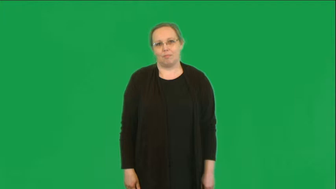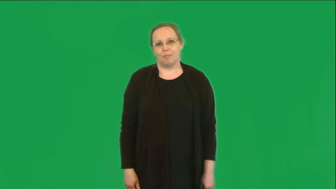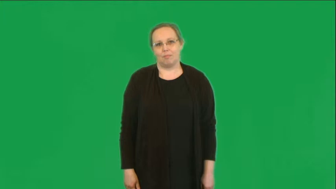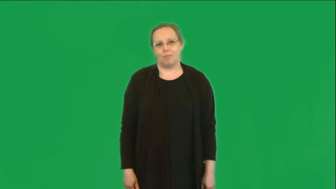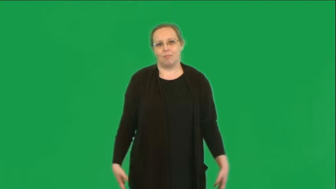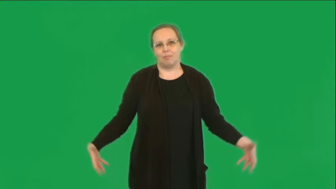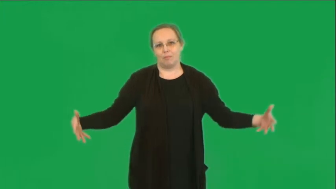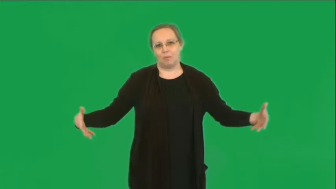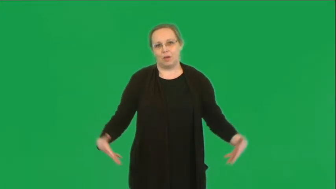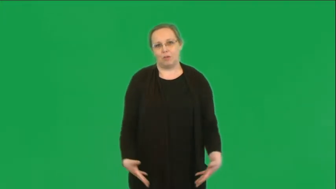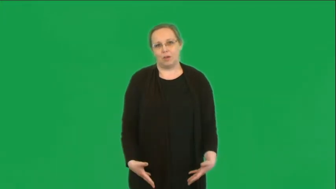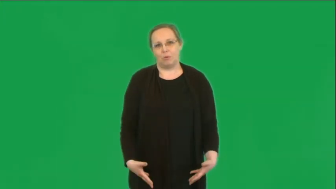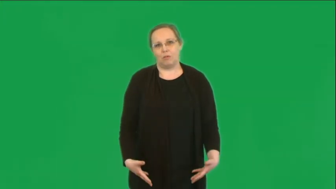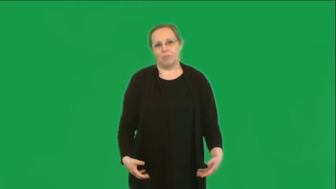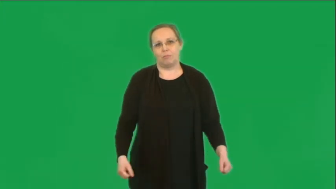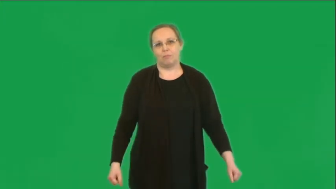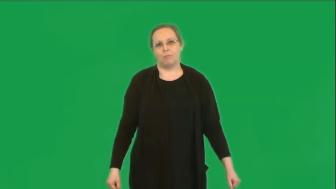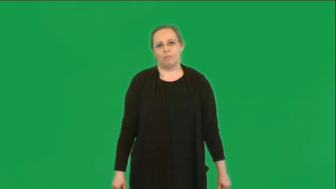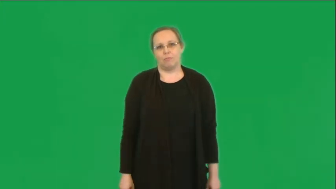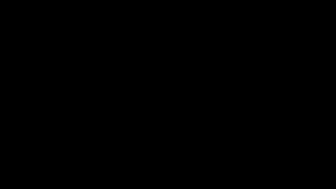egzamin